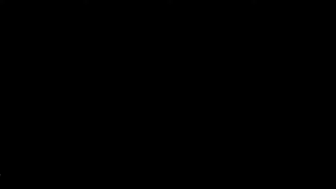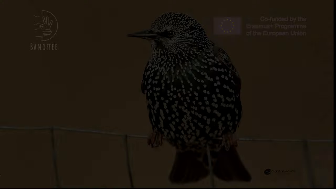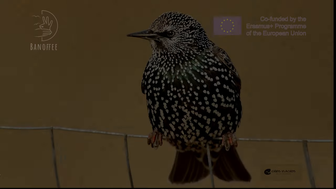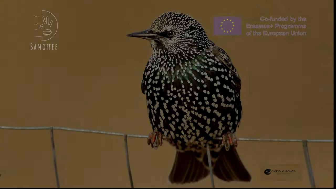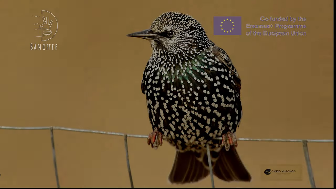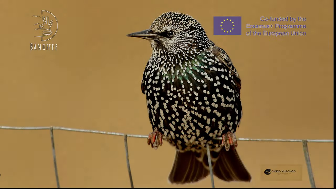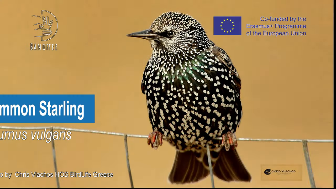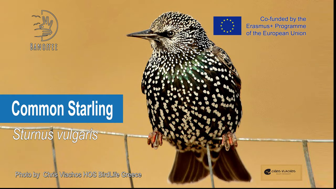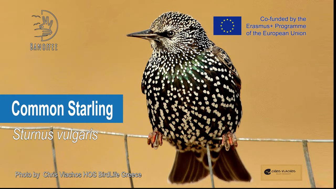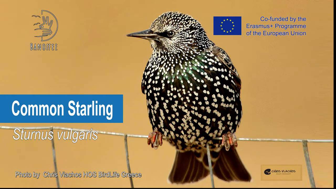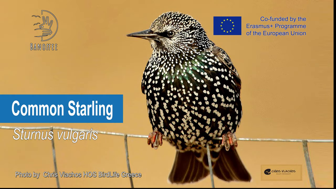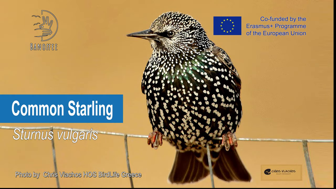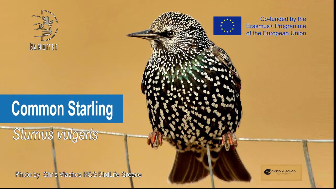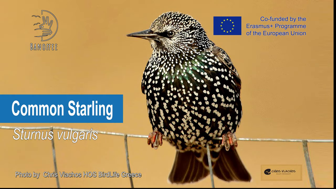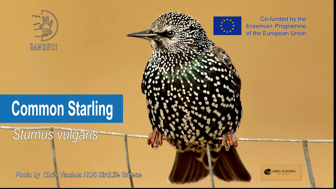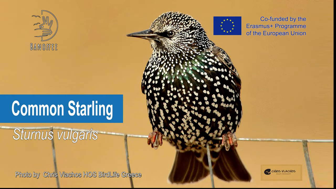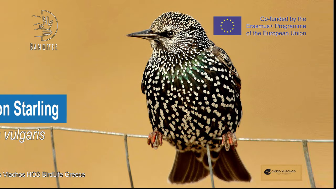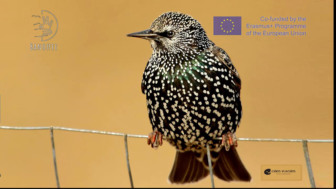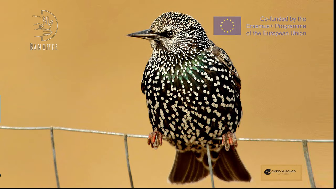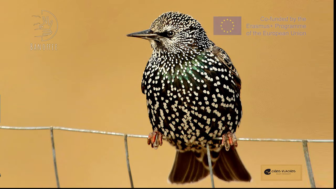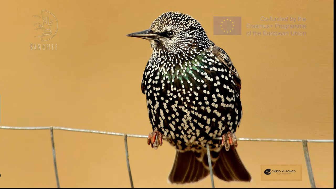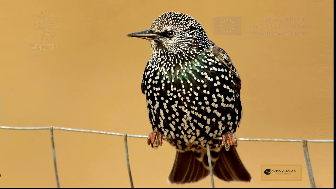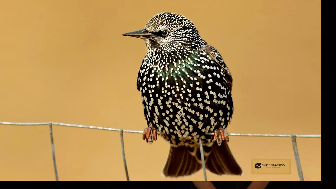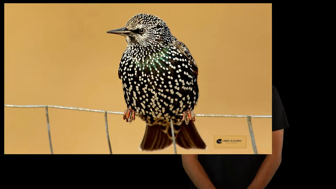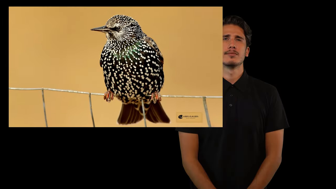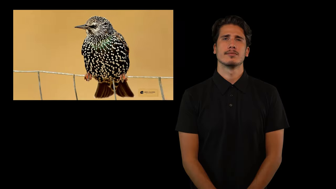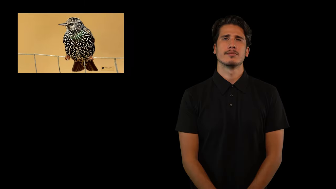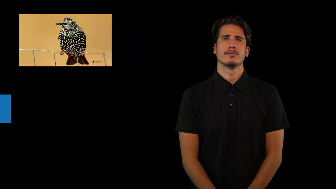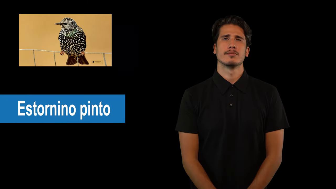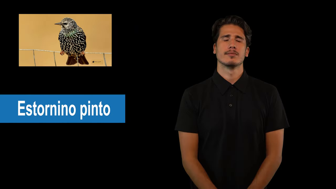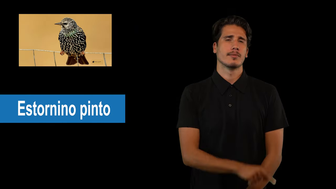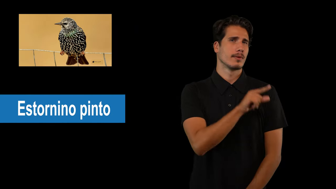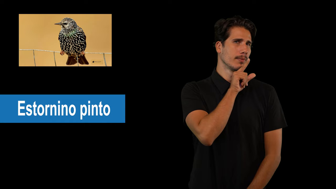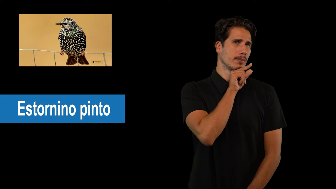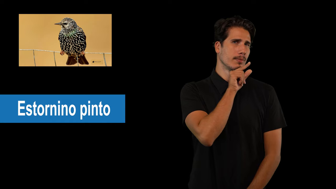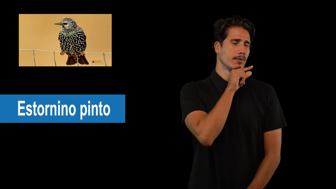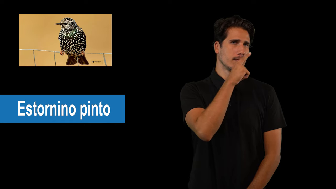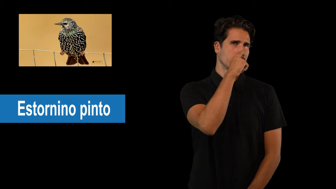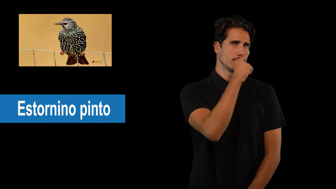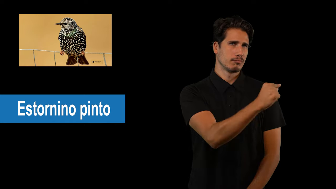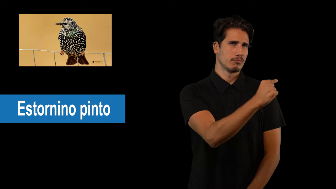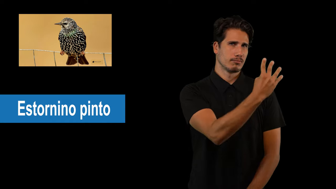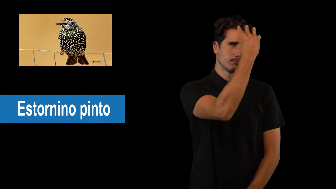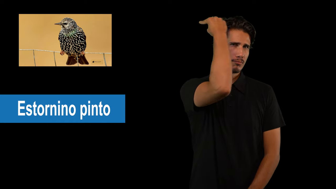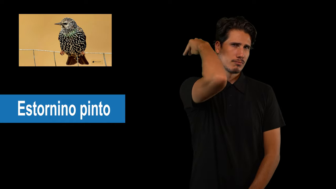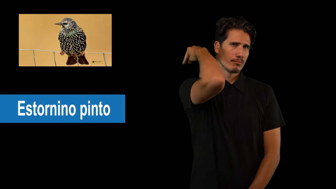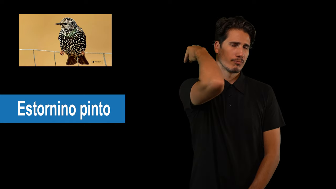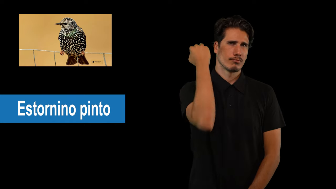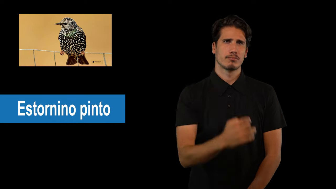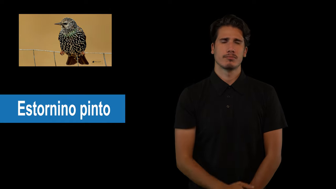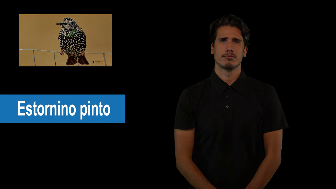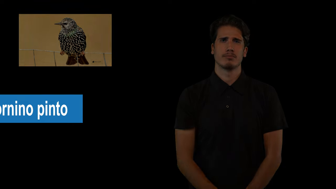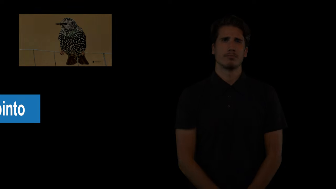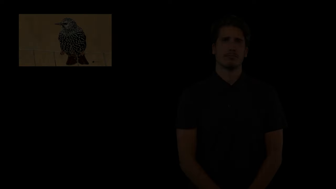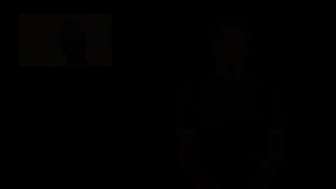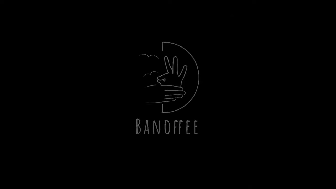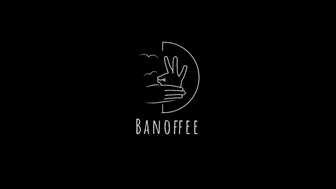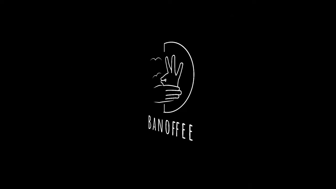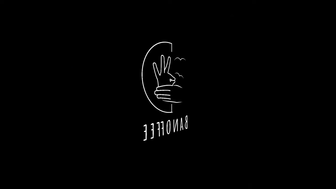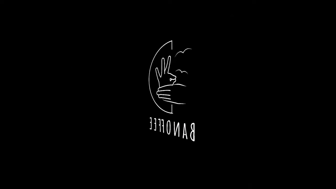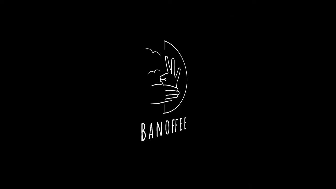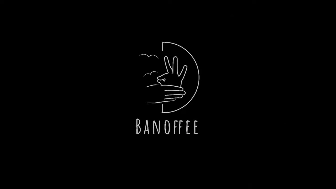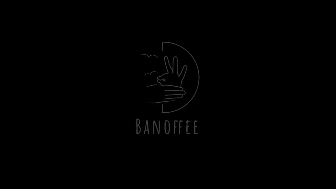Estornino pinto